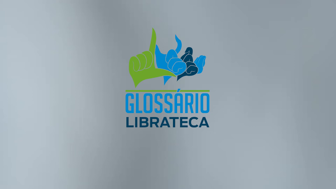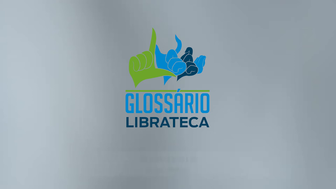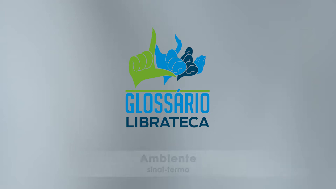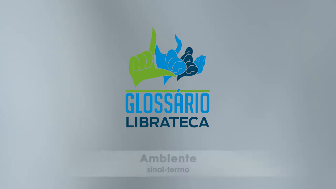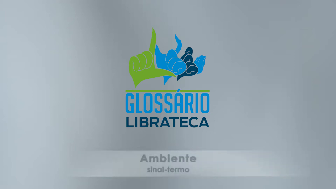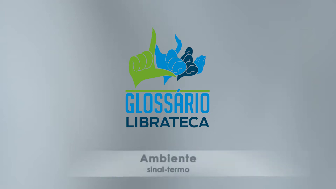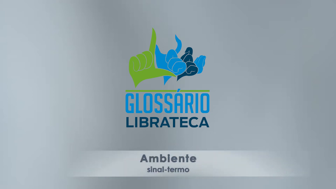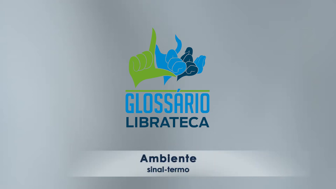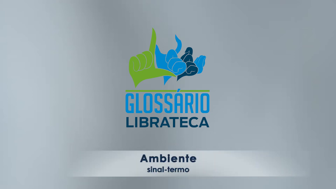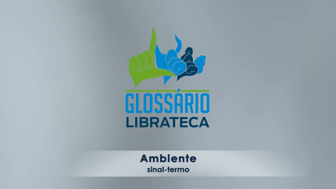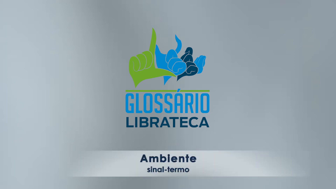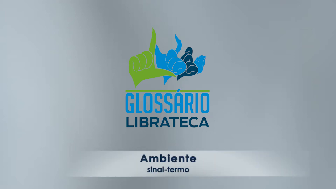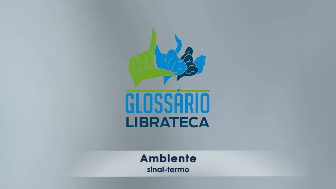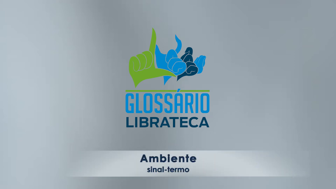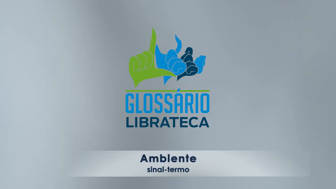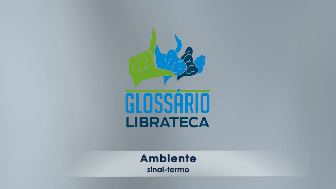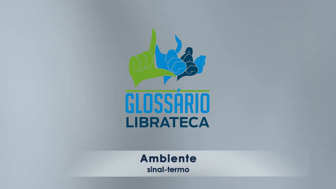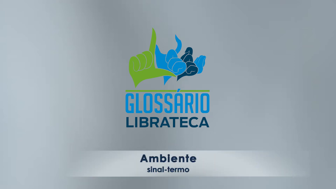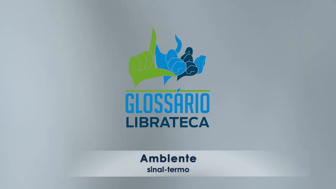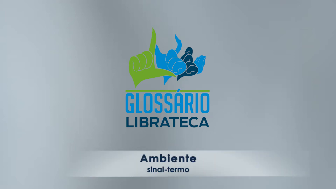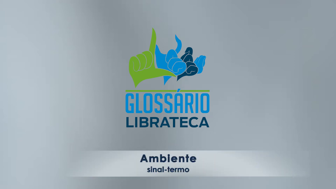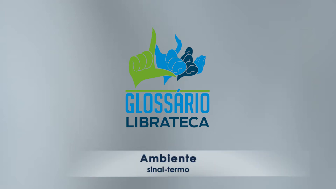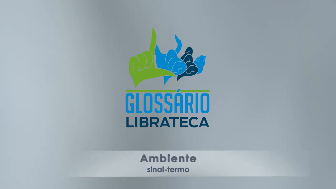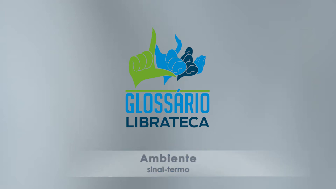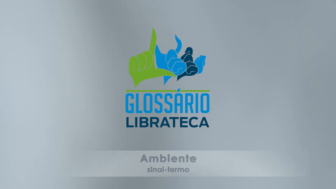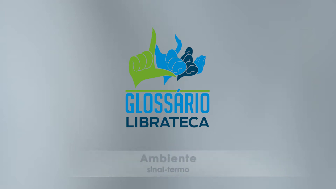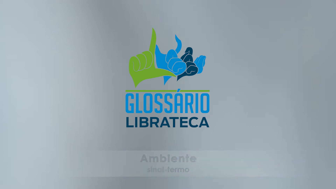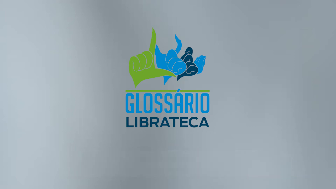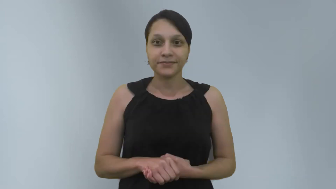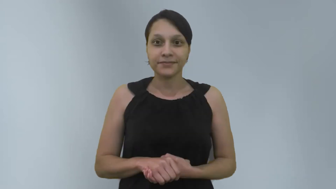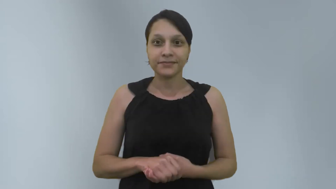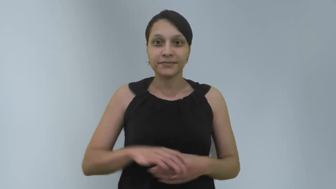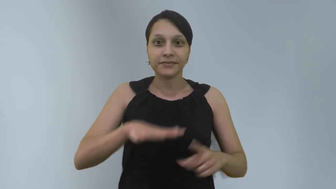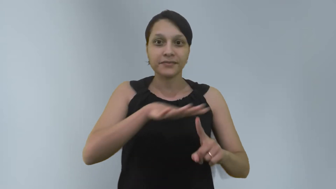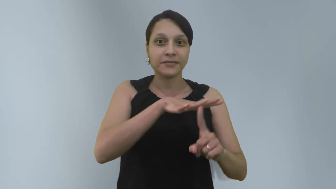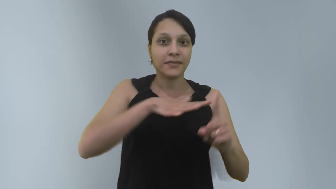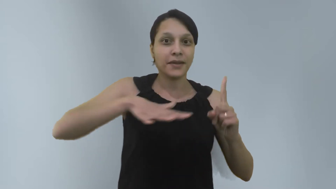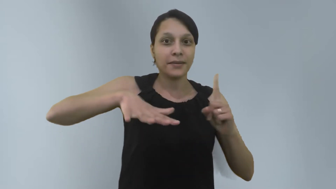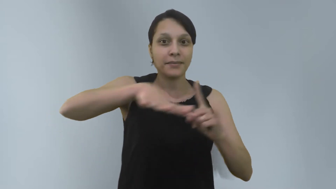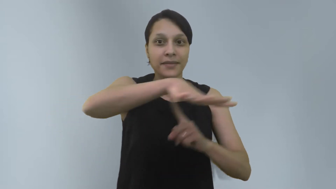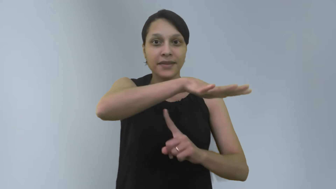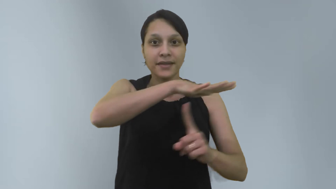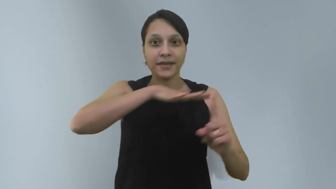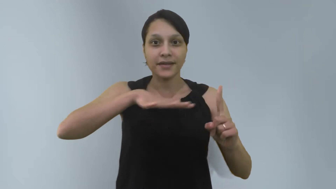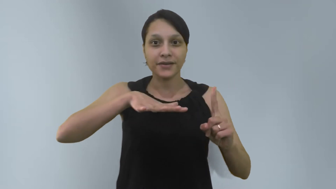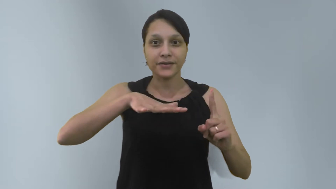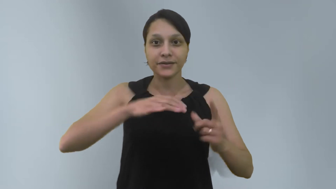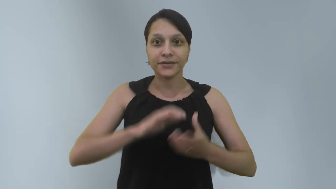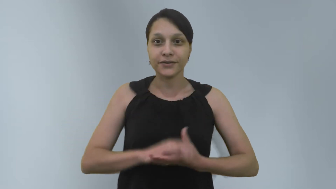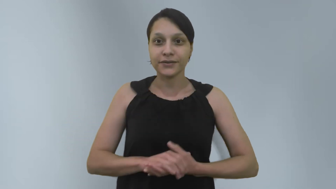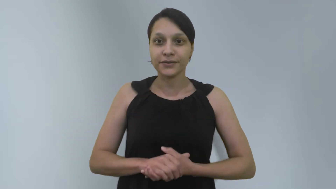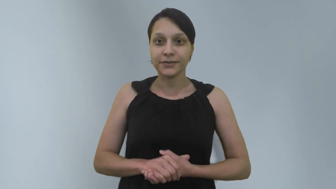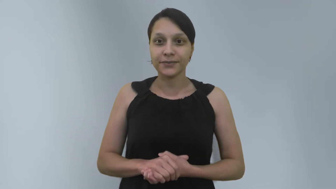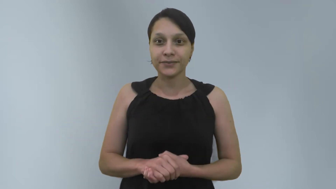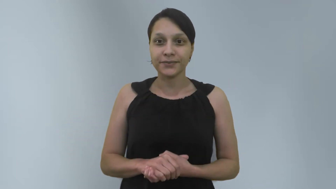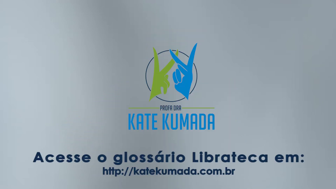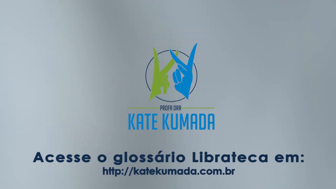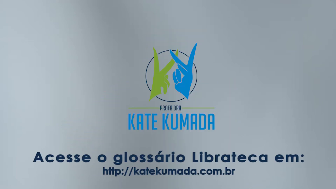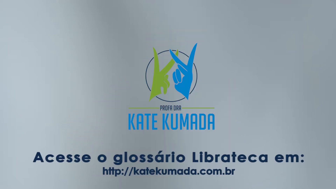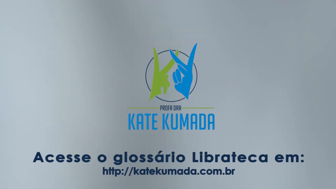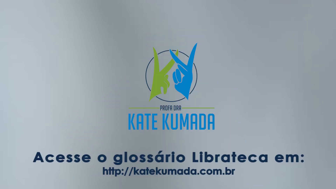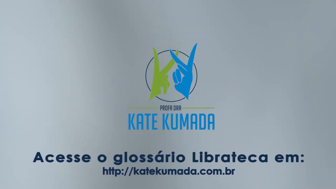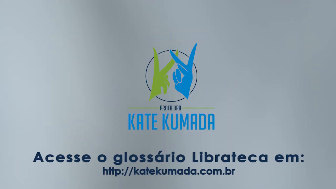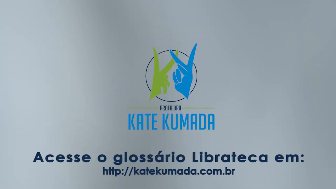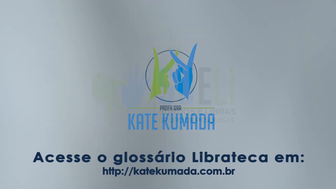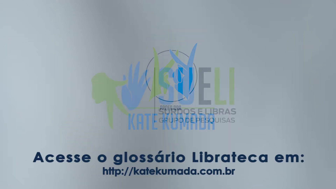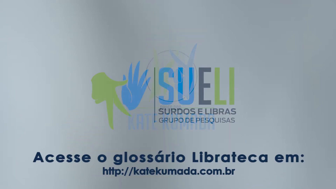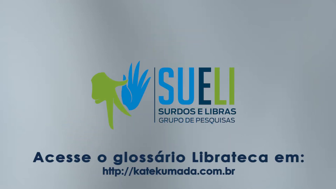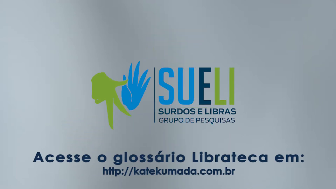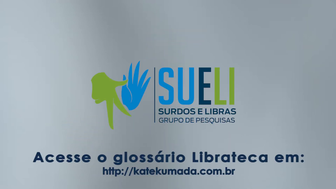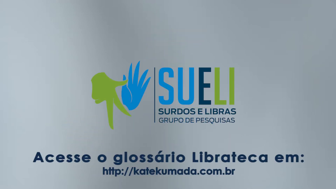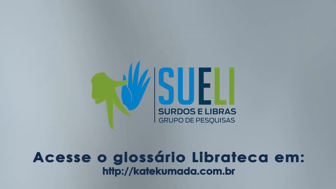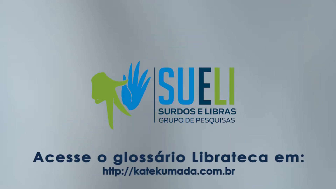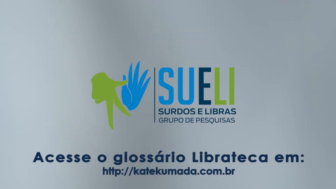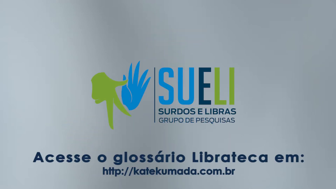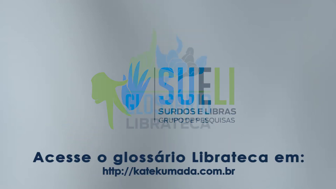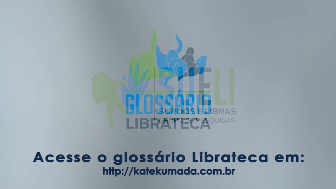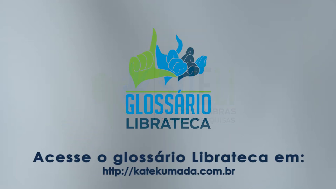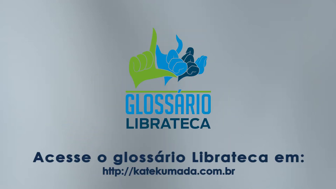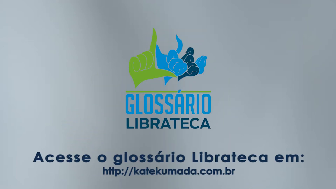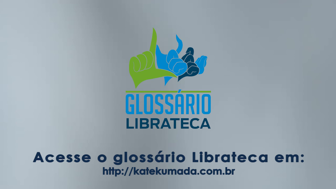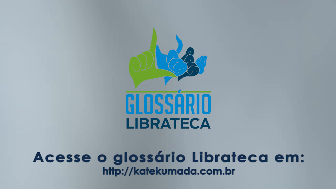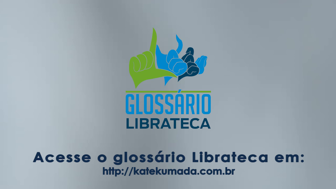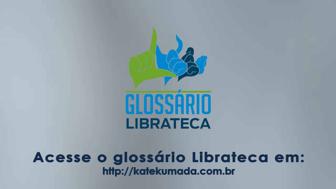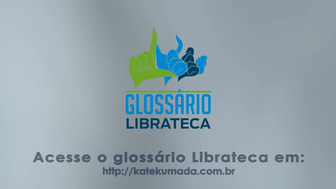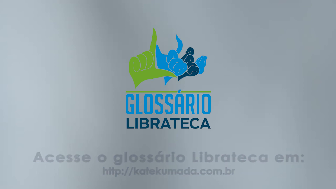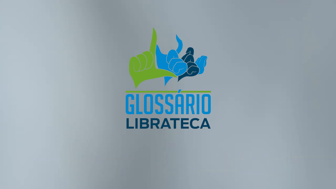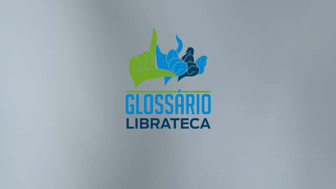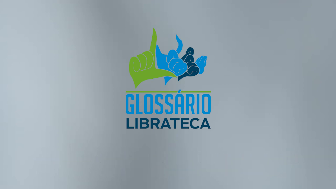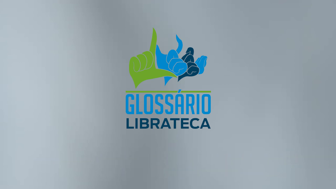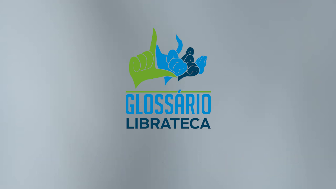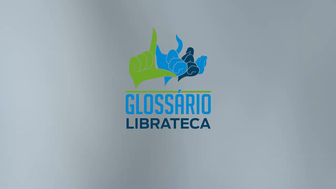Ambiente